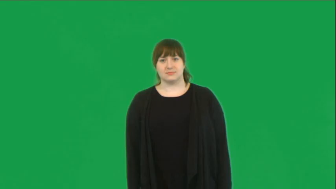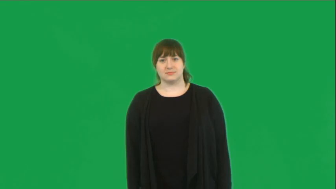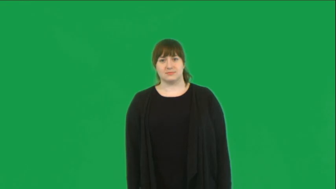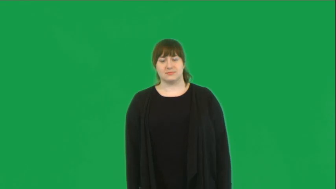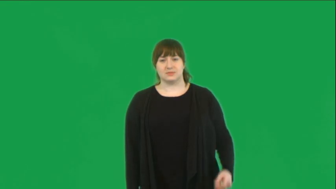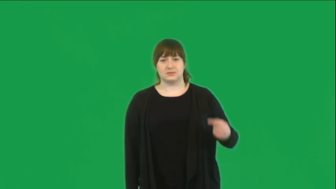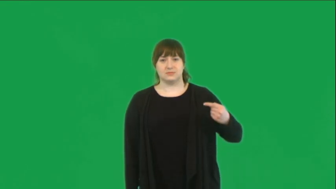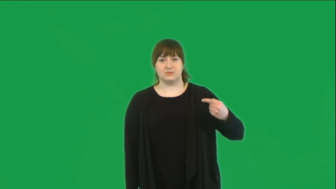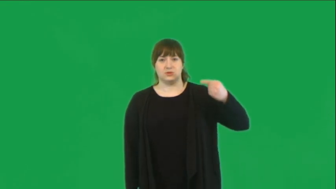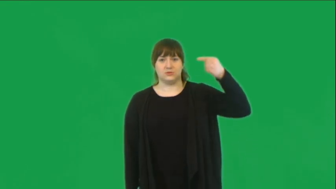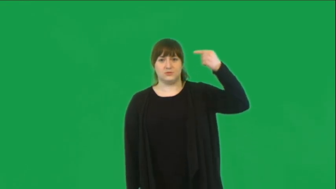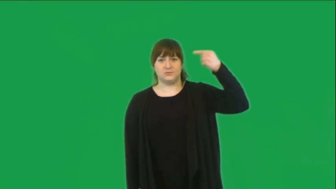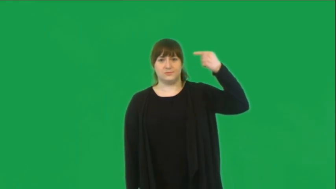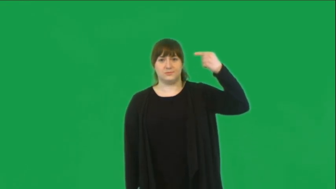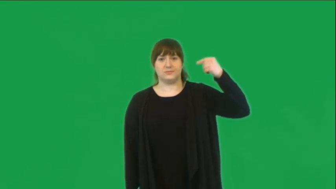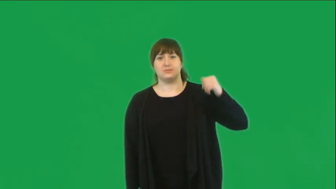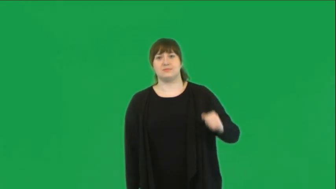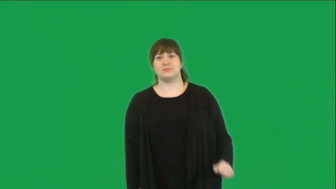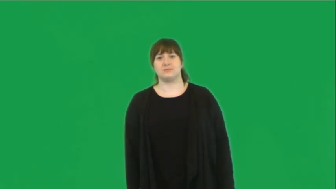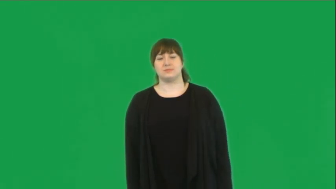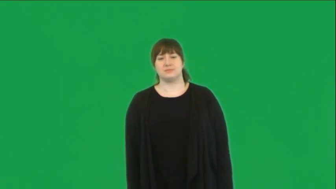wzrost